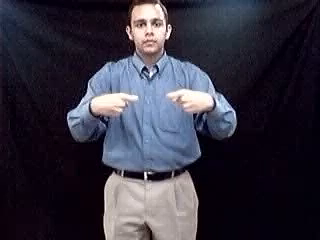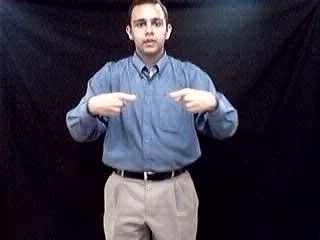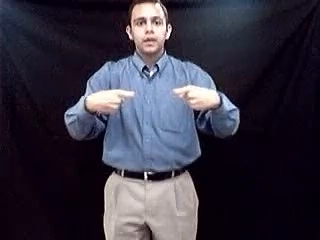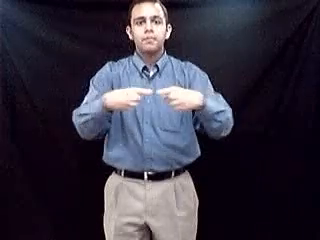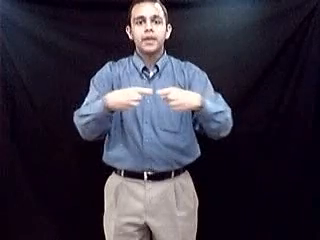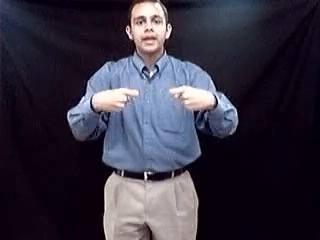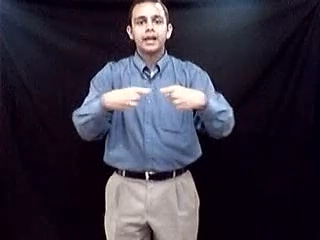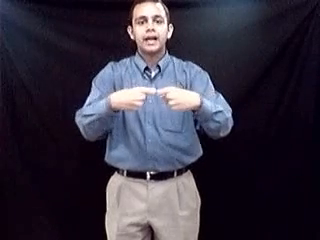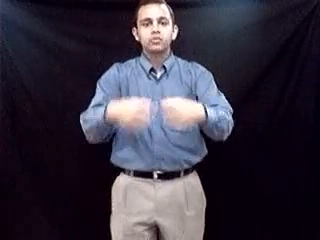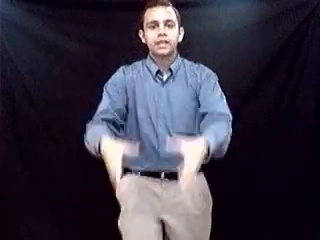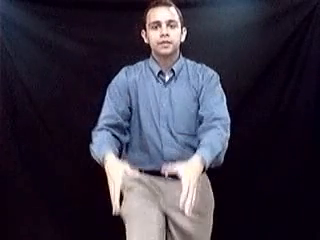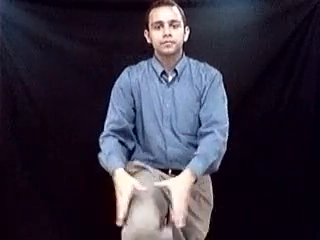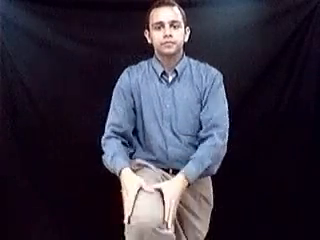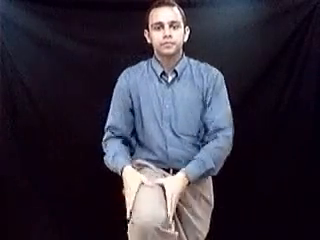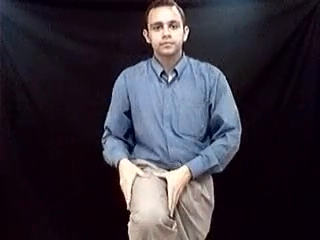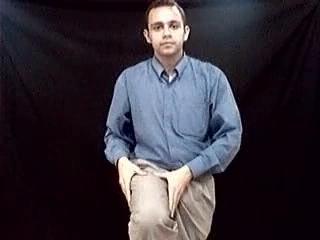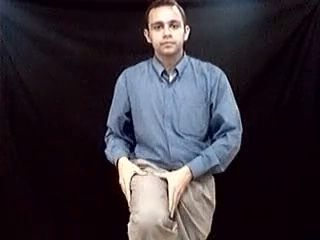meia calca